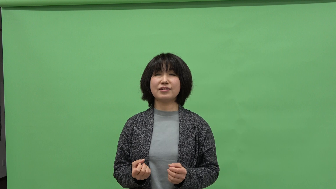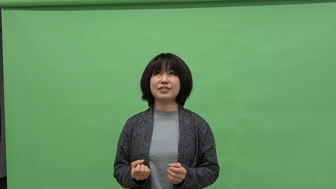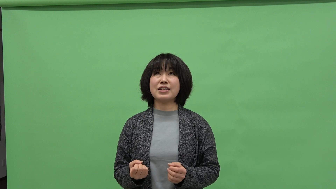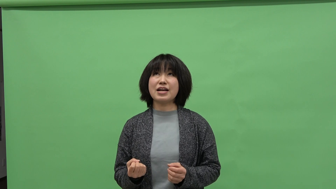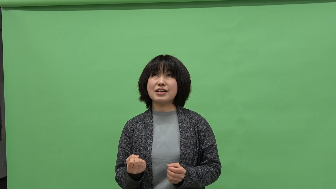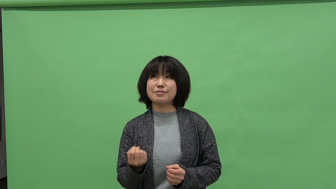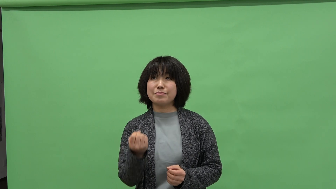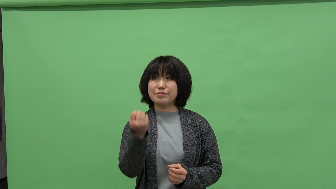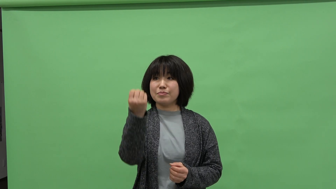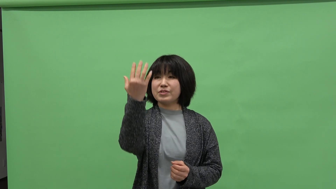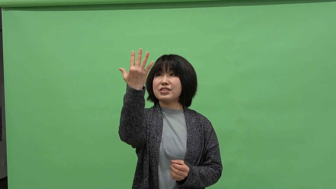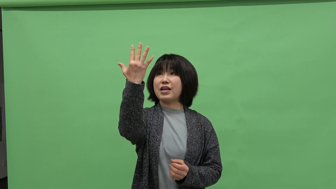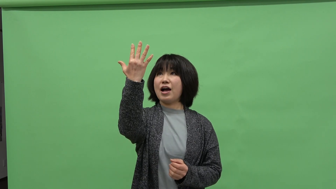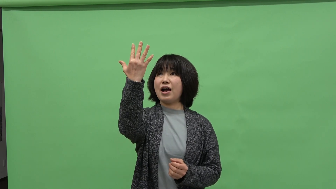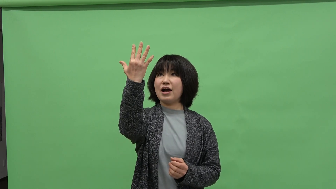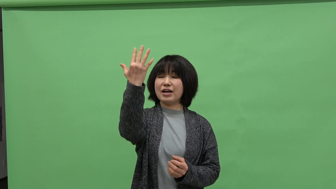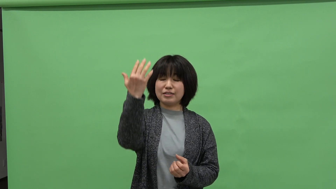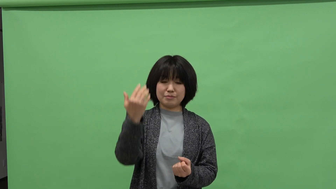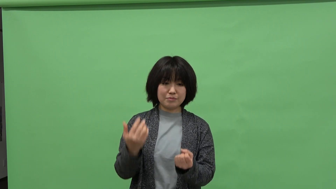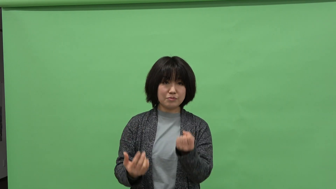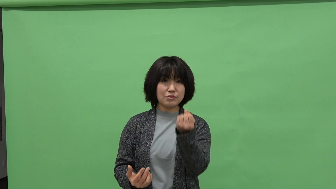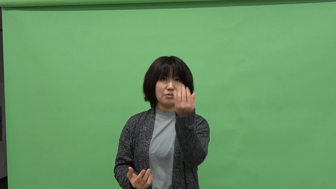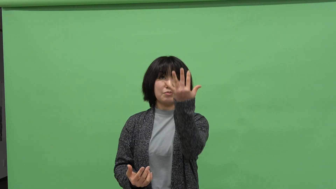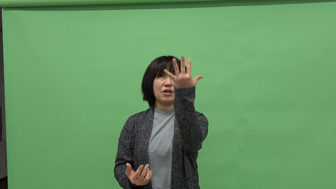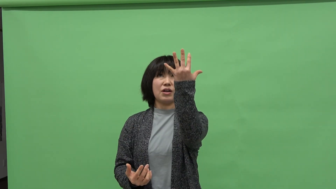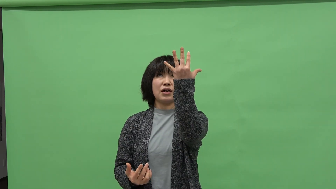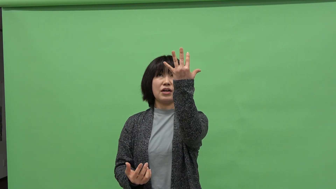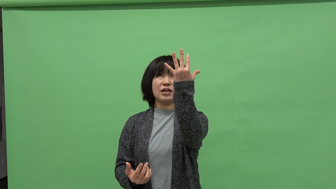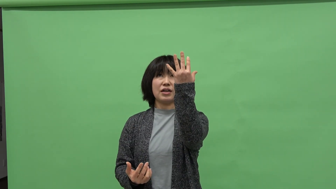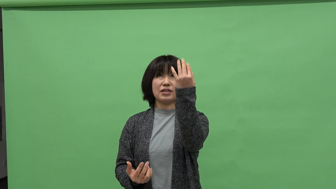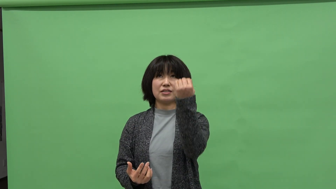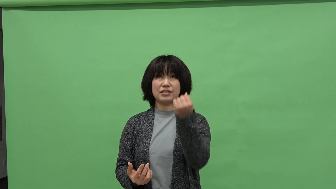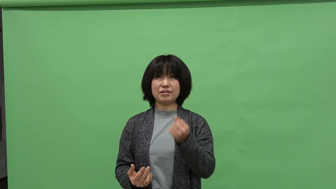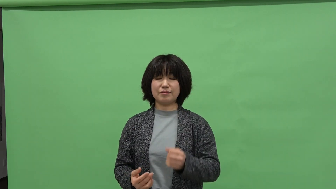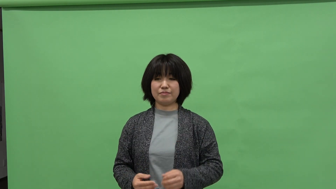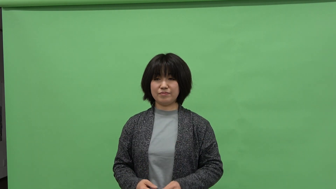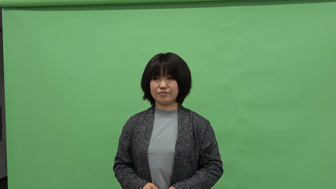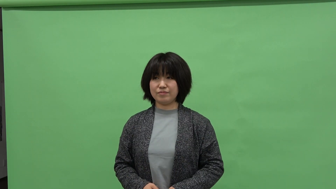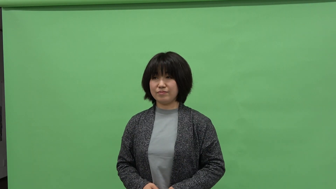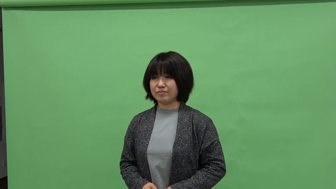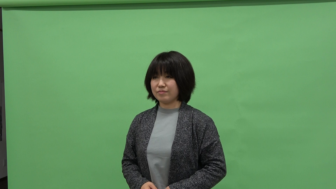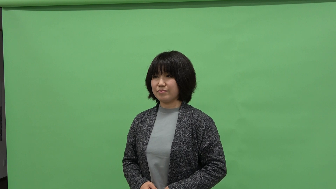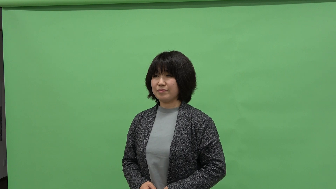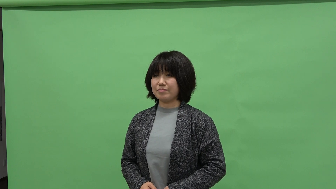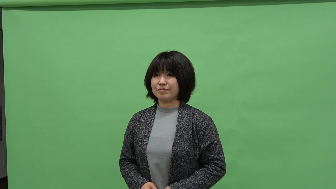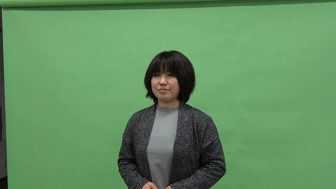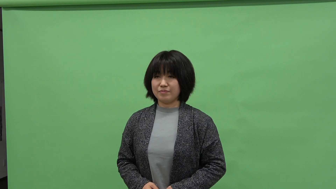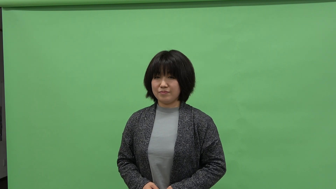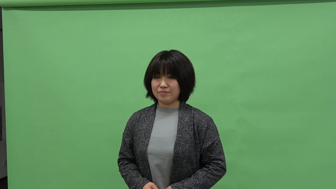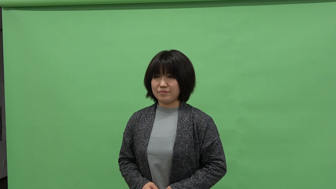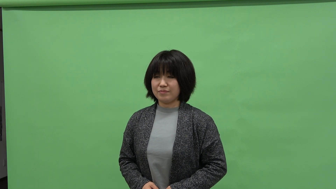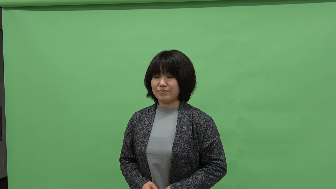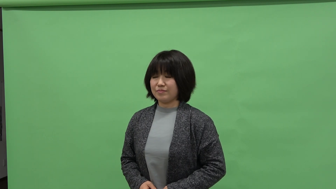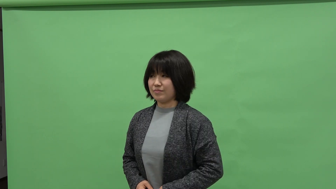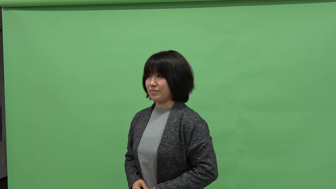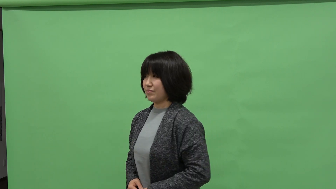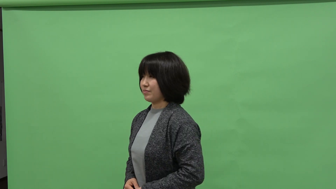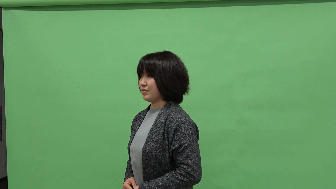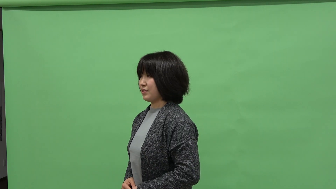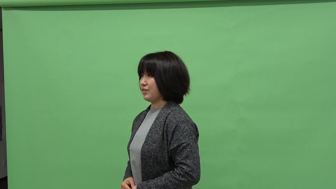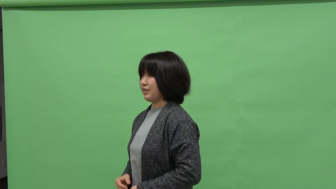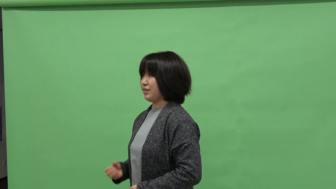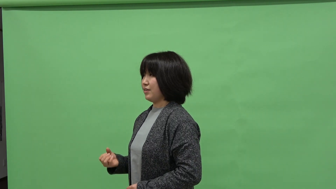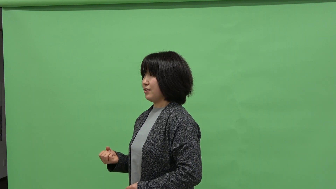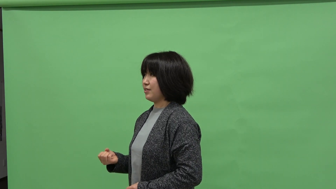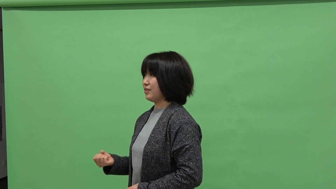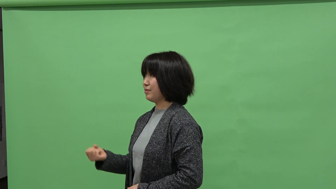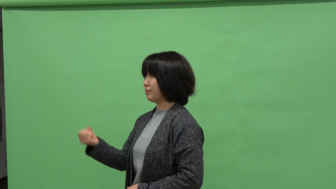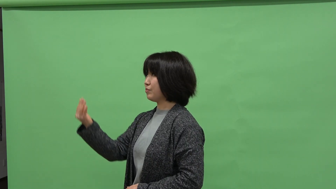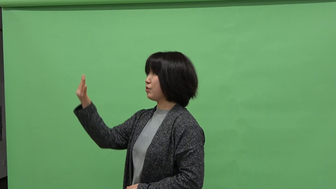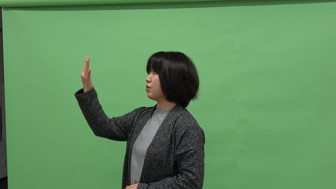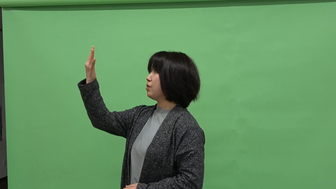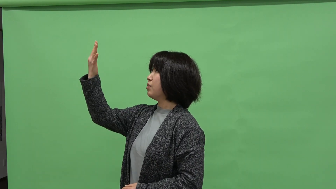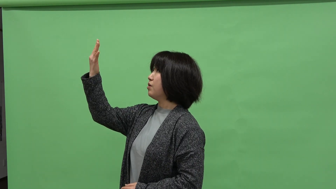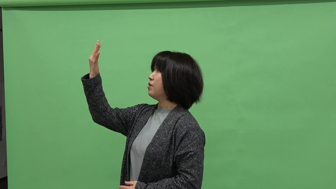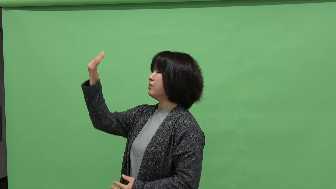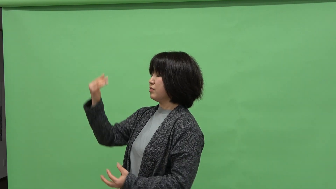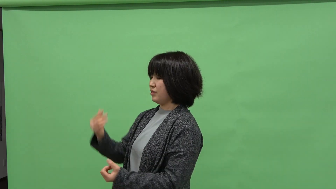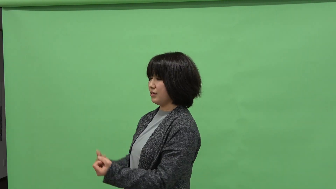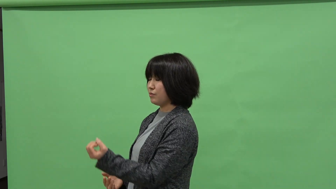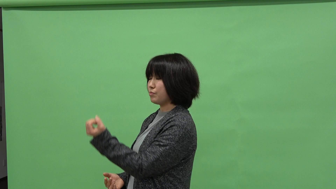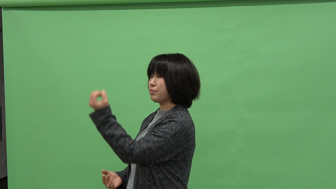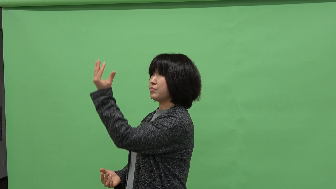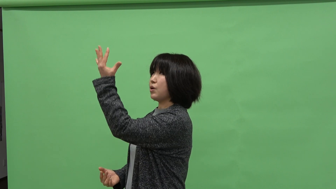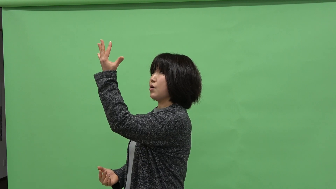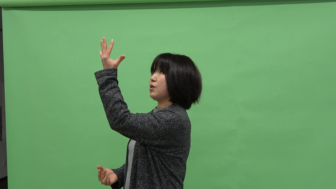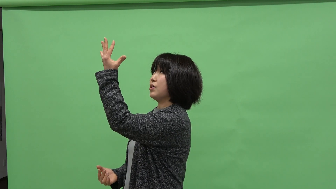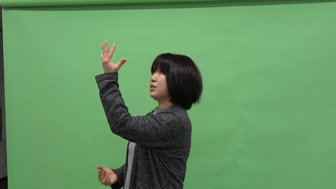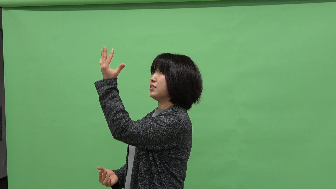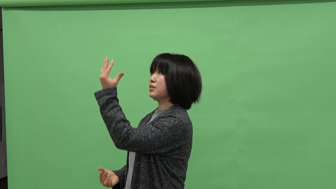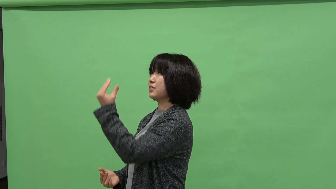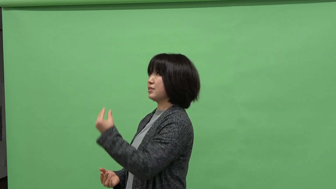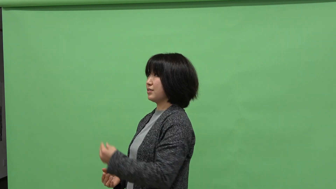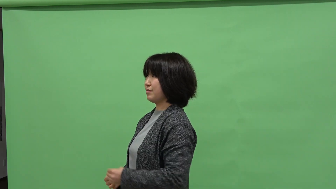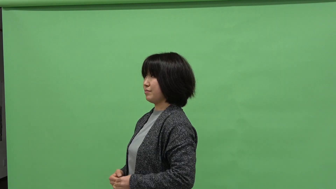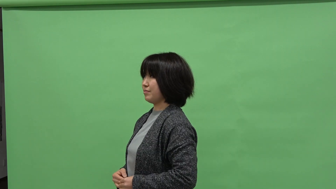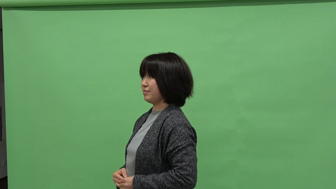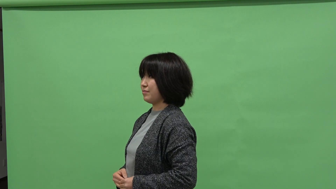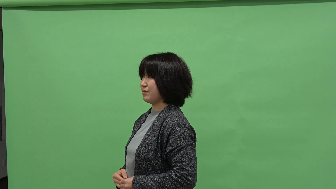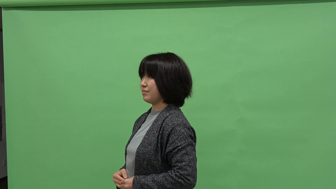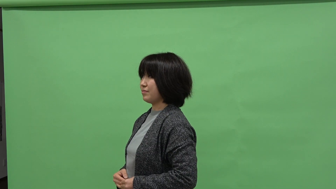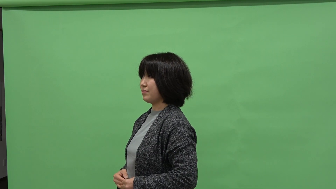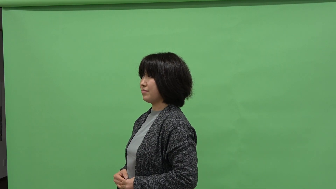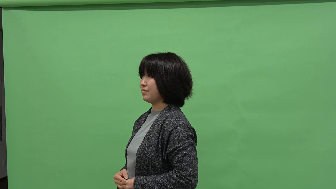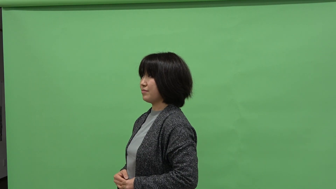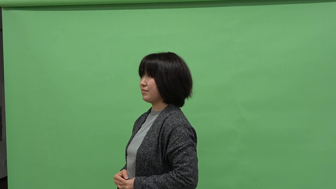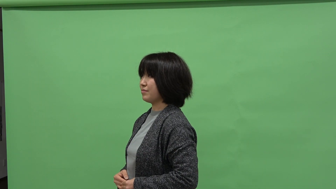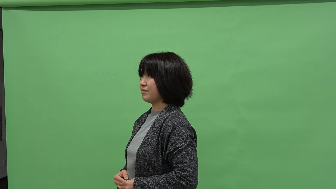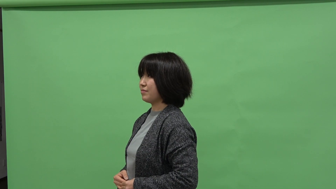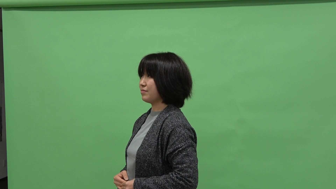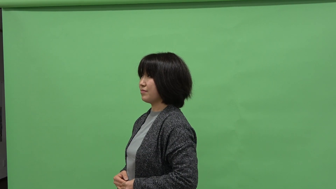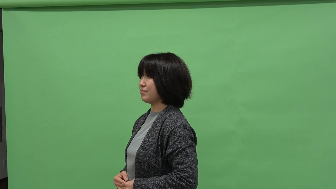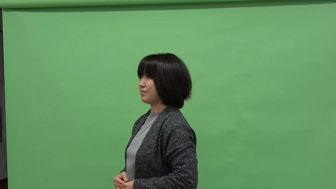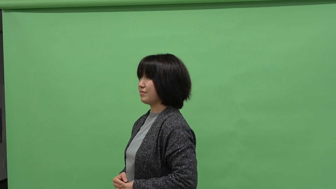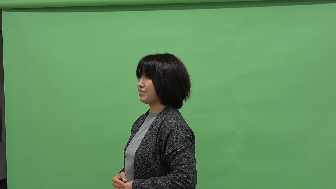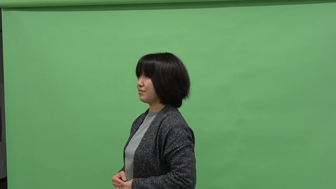花火